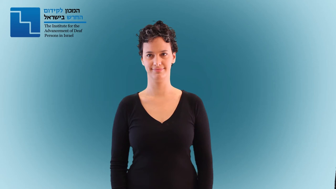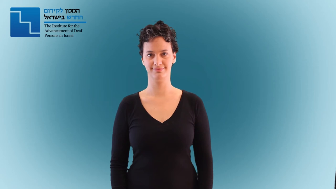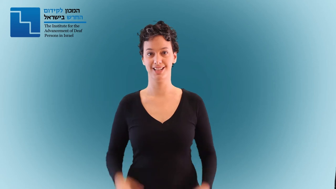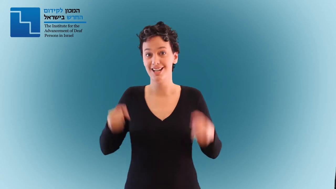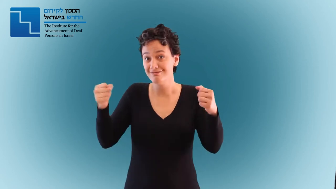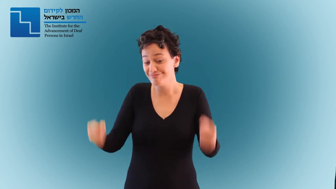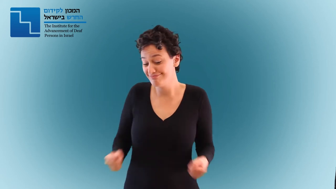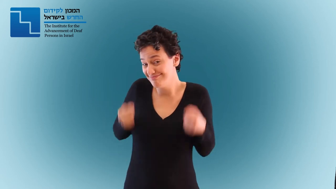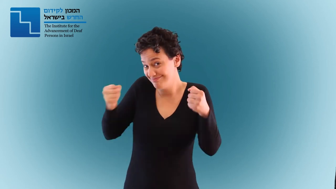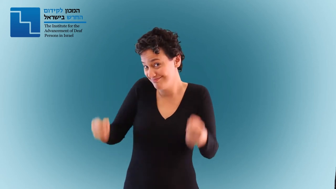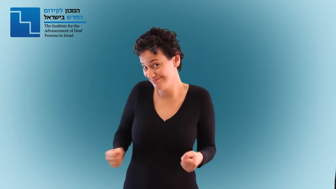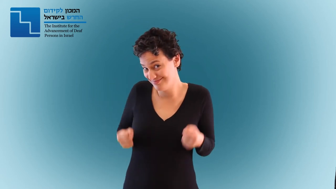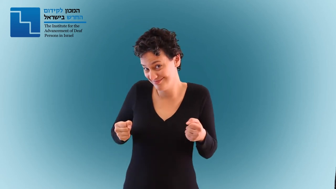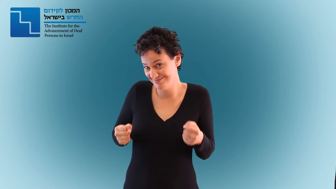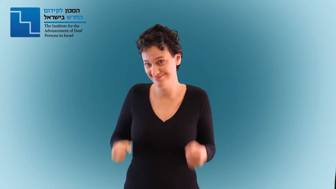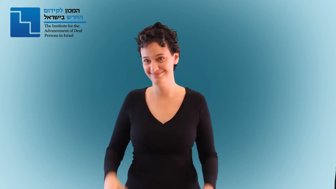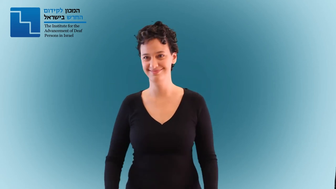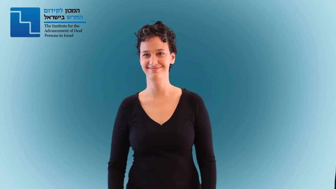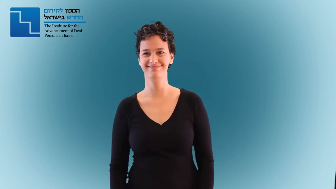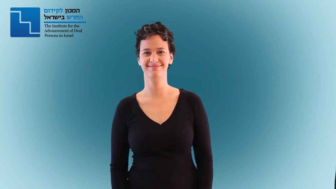שובב